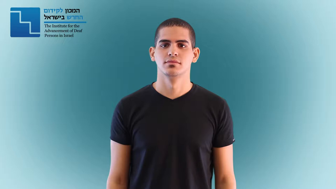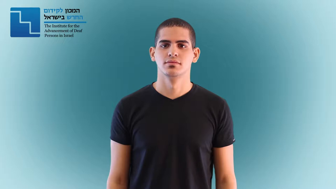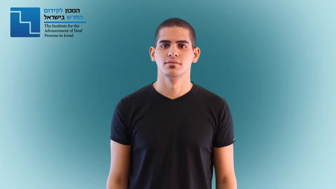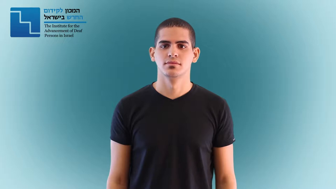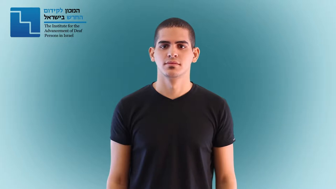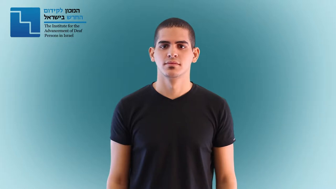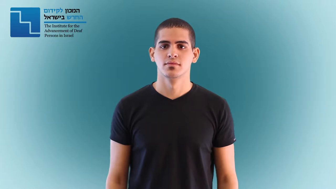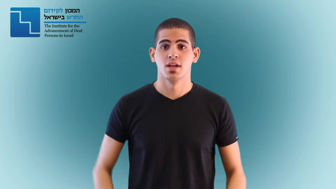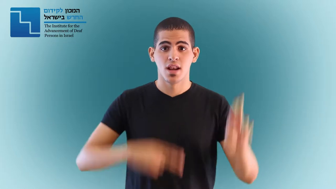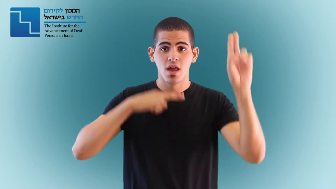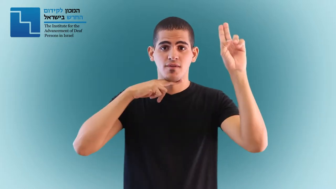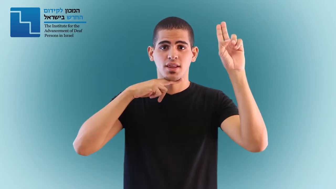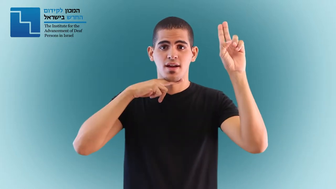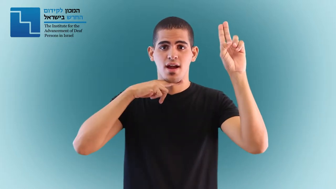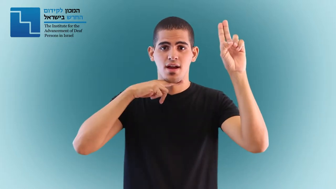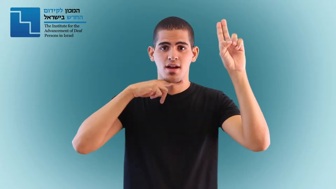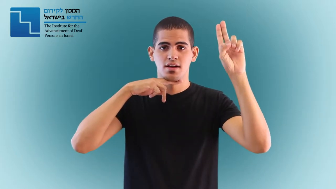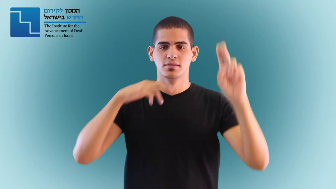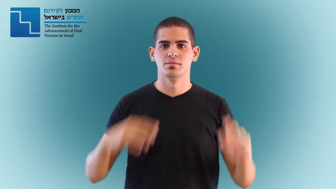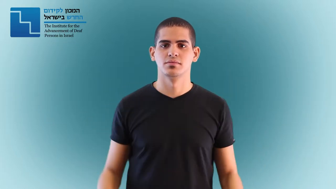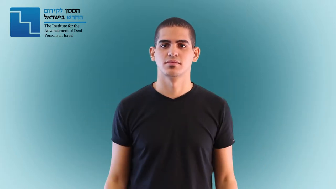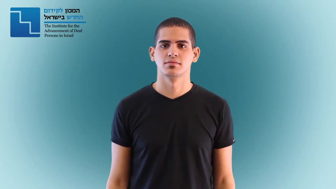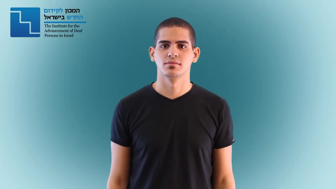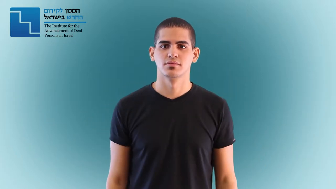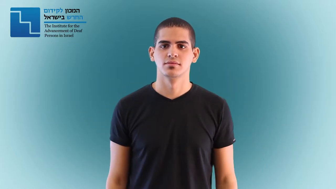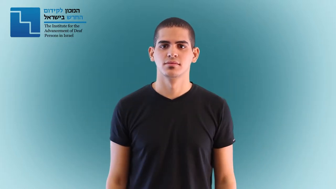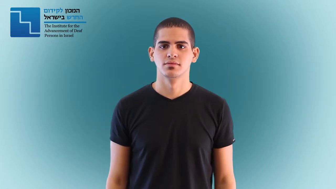להבטיח